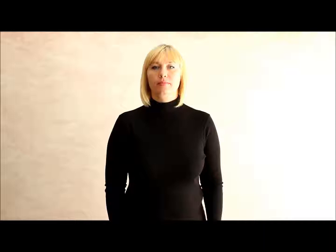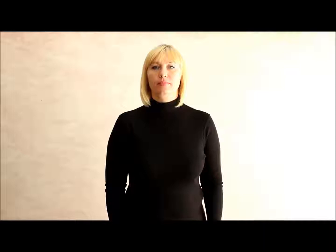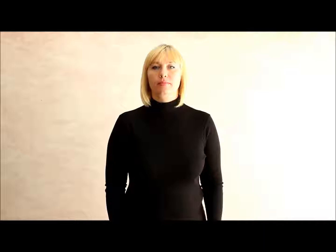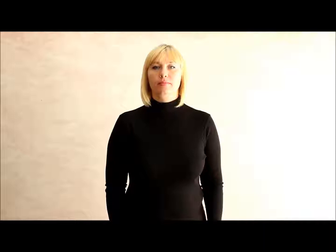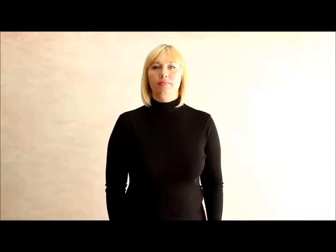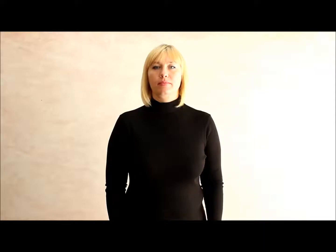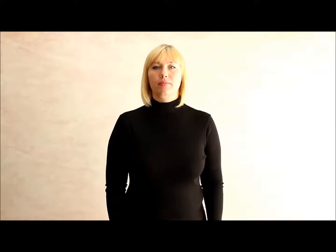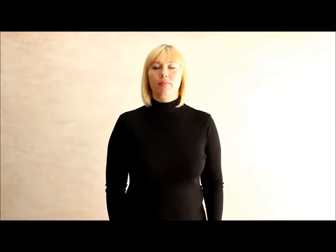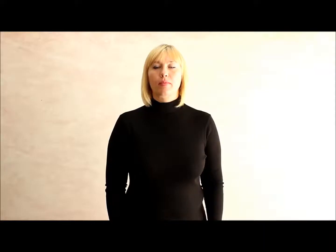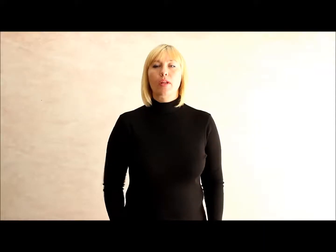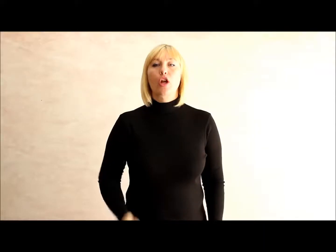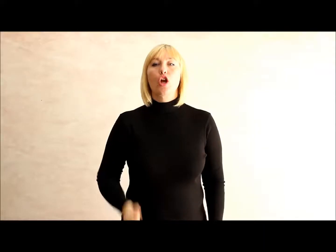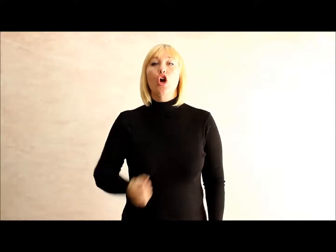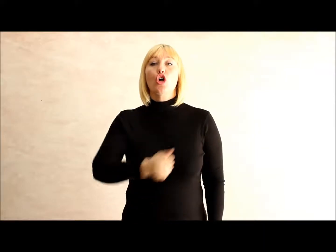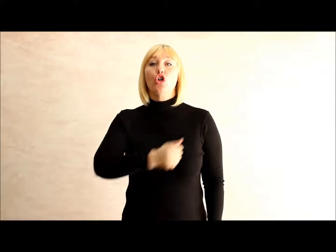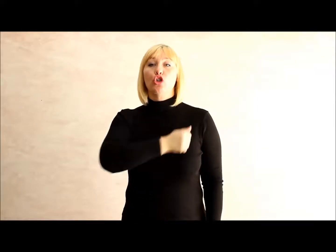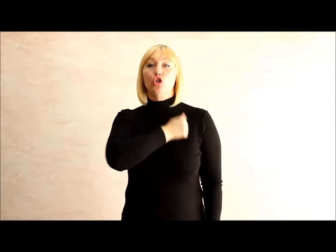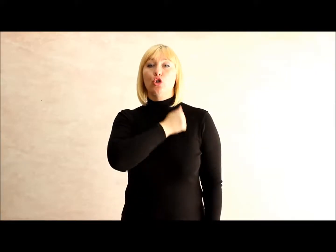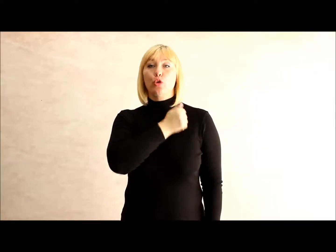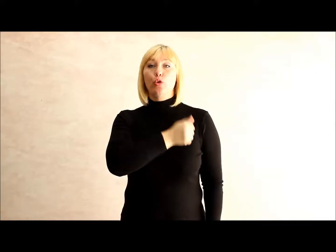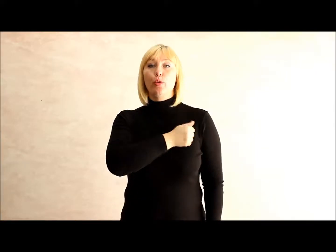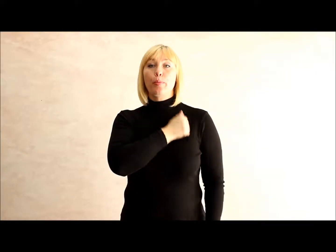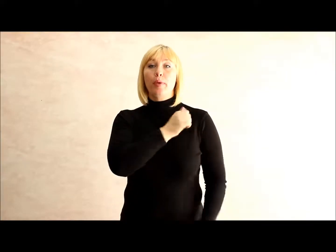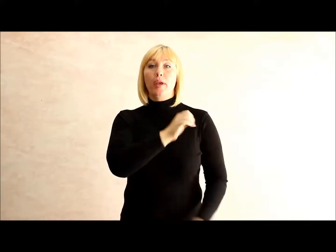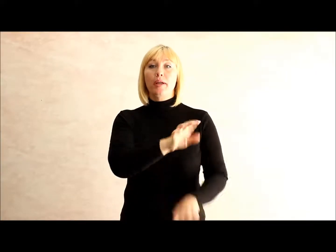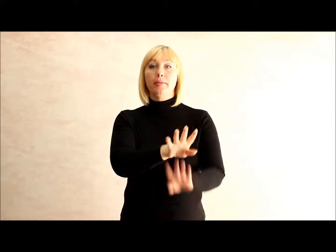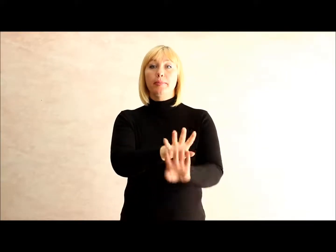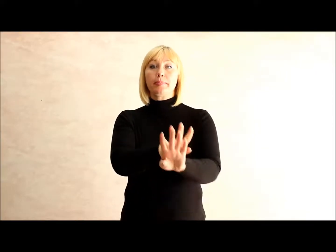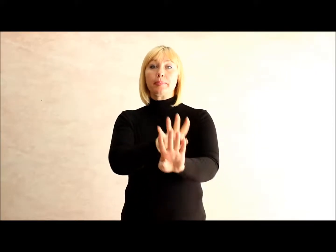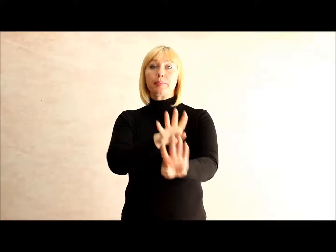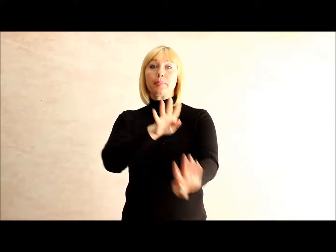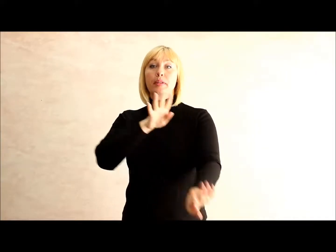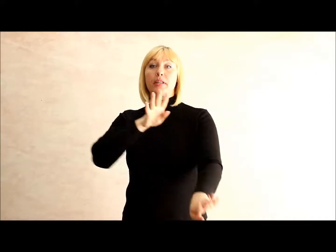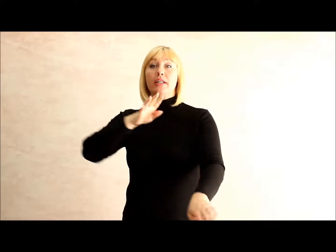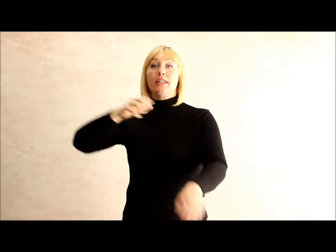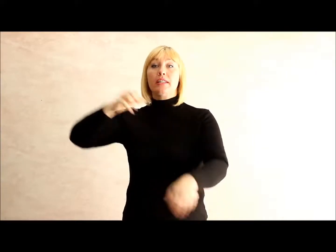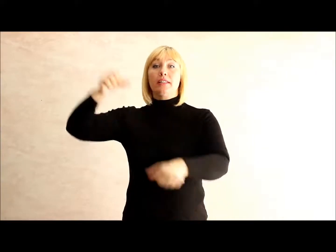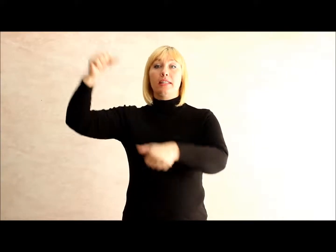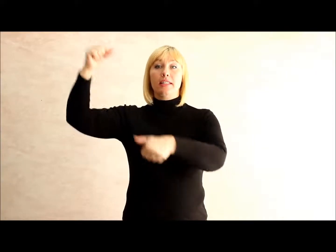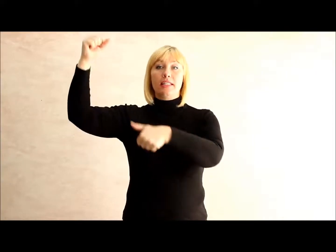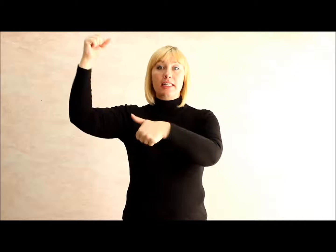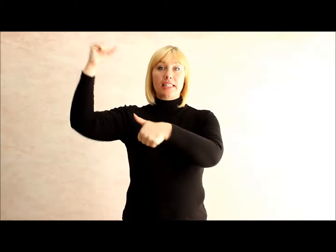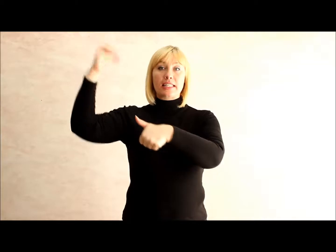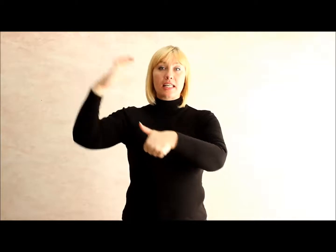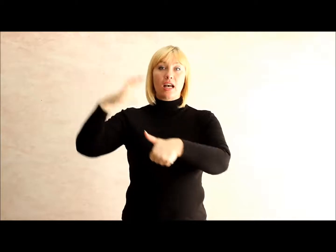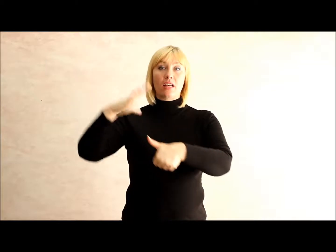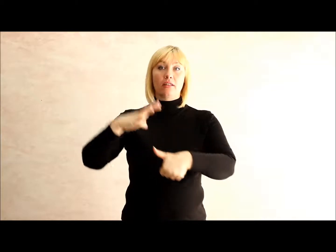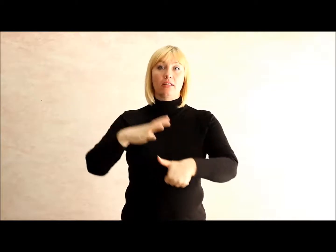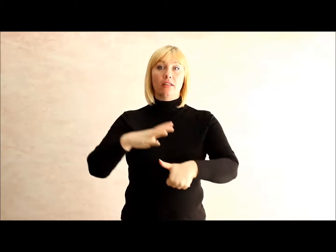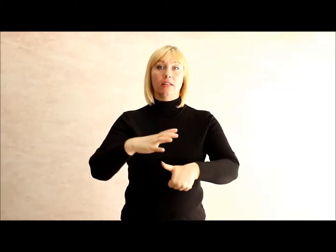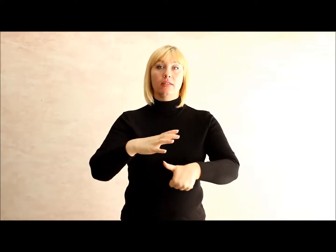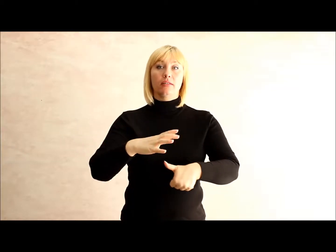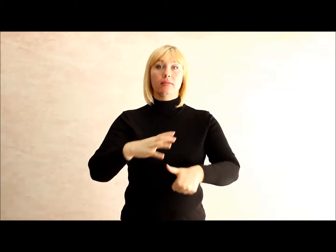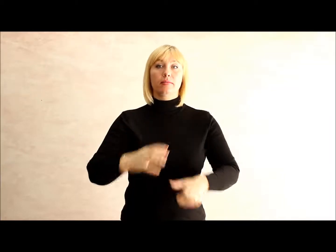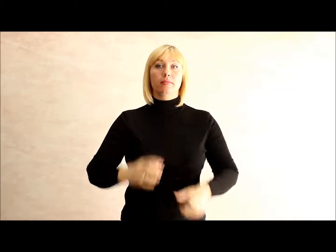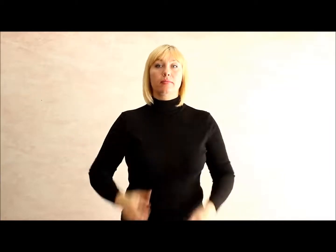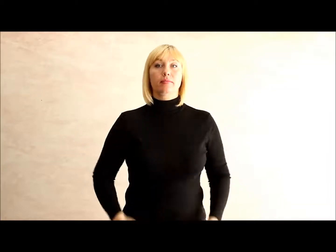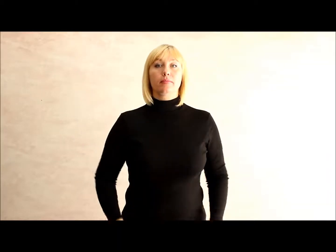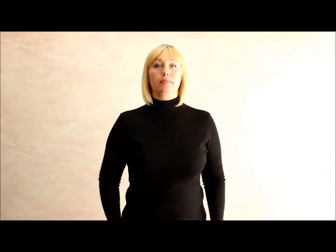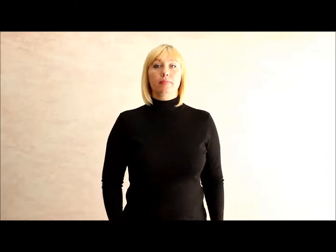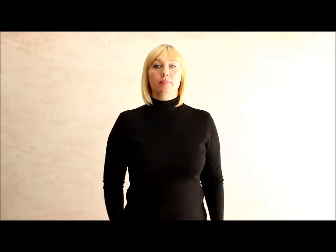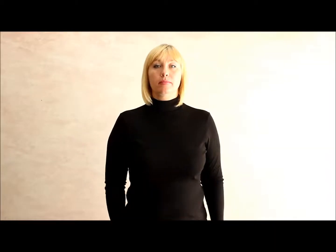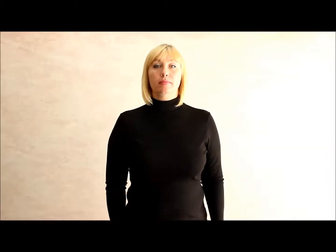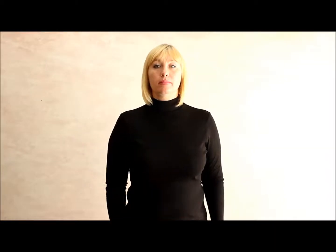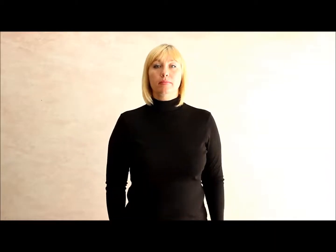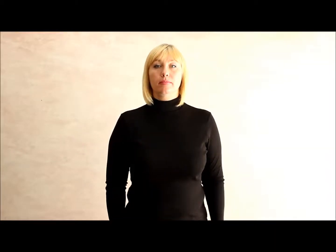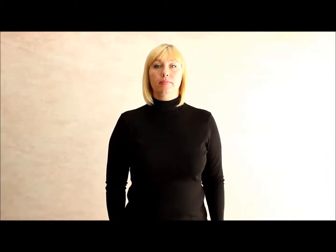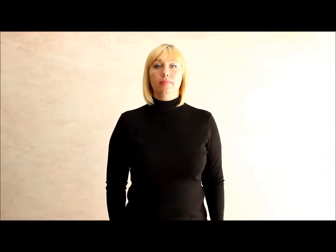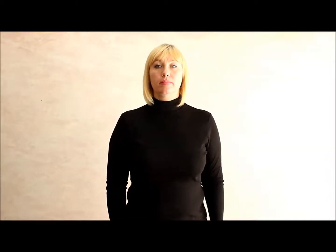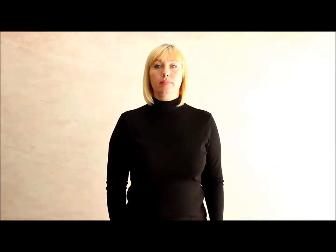Trupe de desant